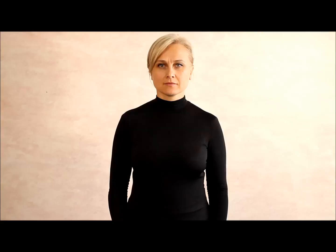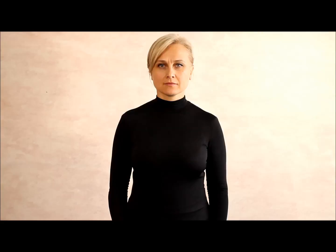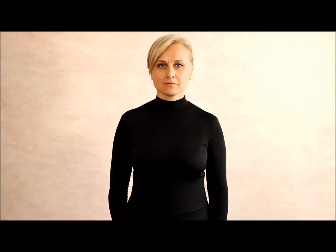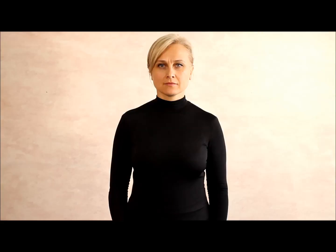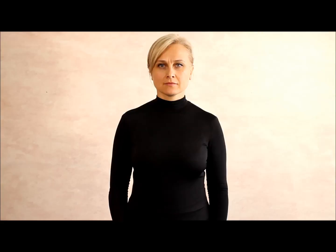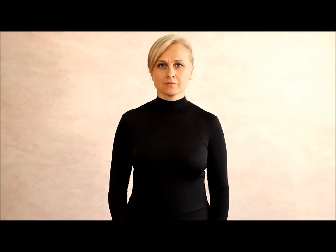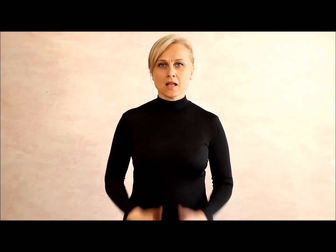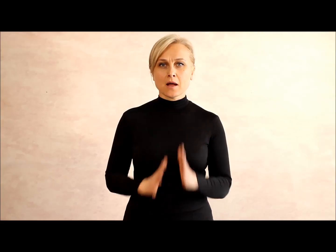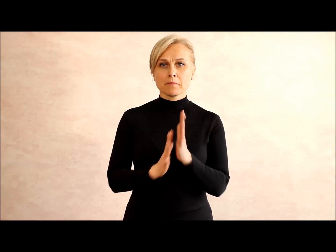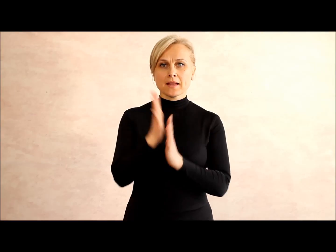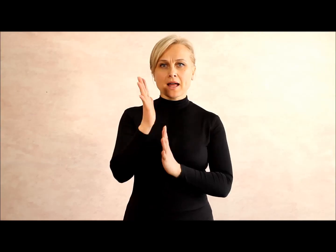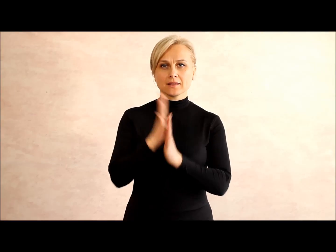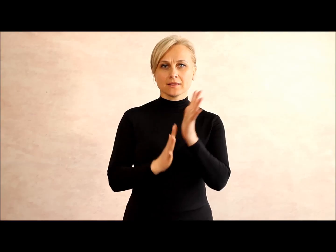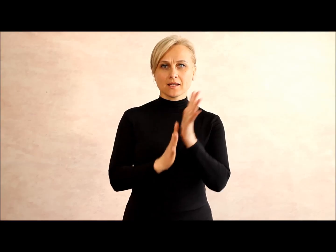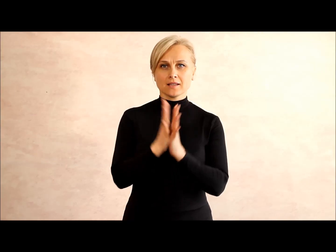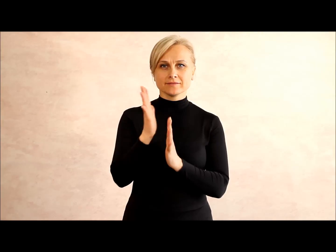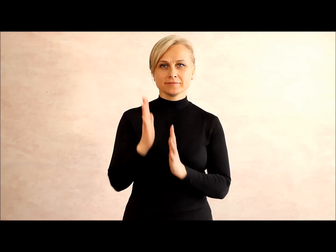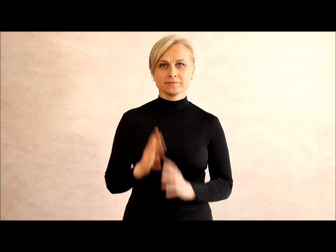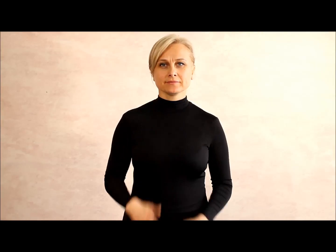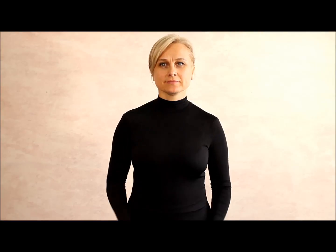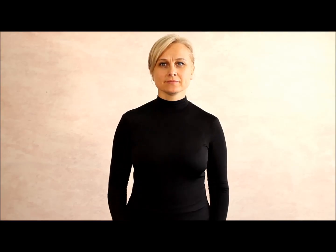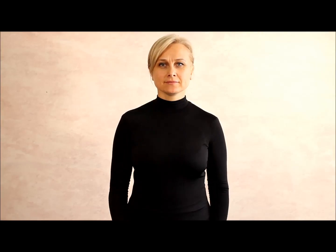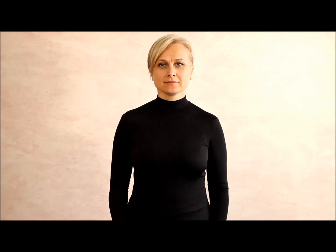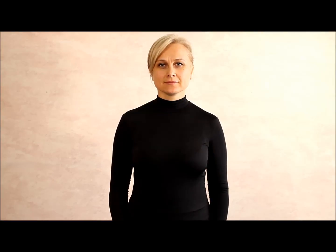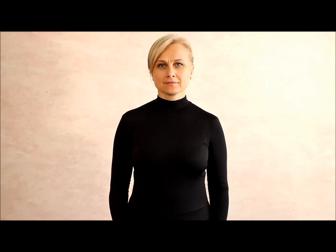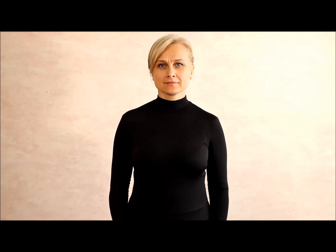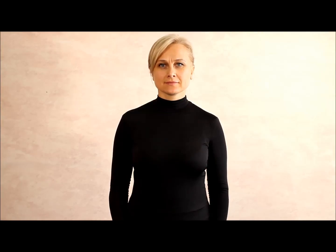Plantă